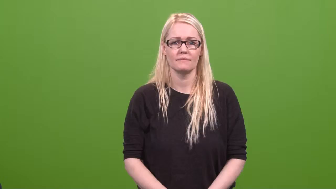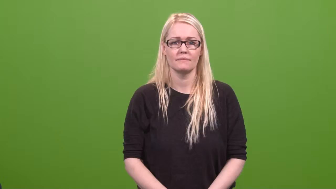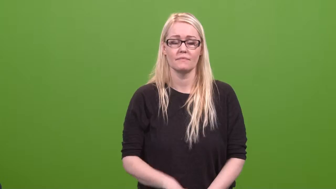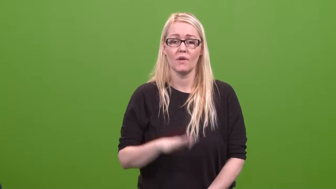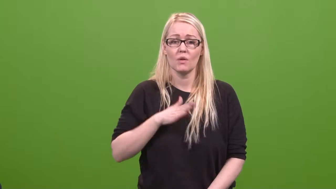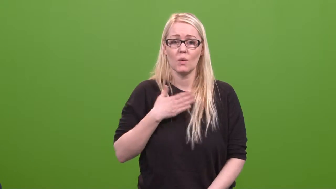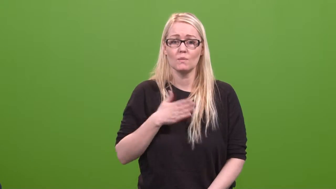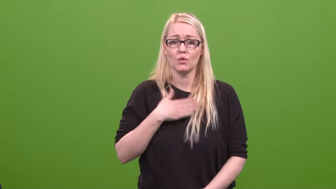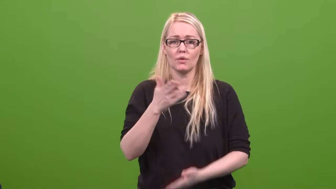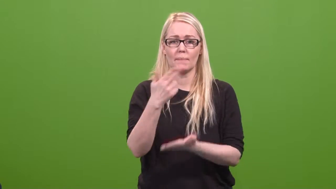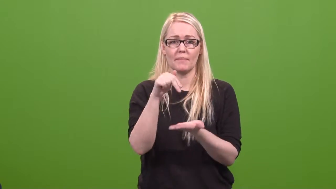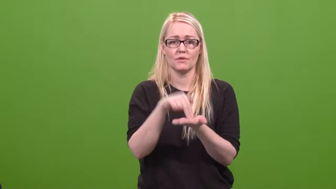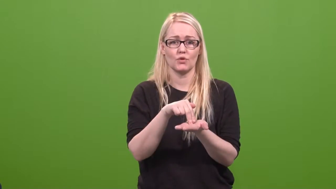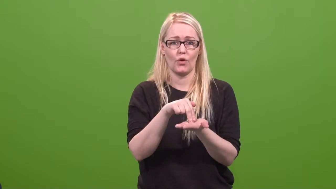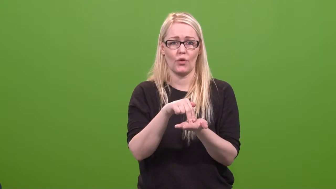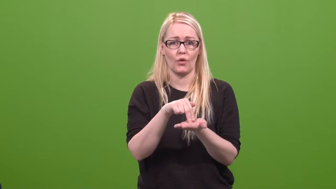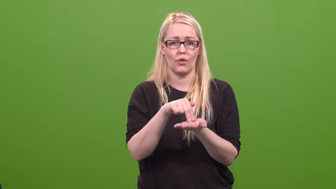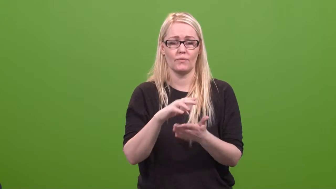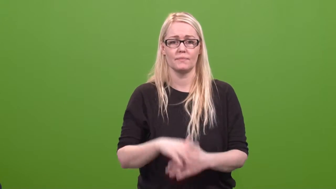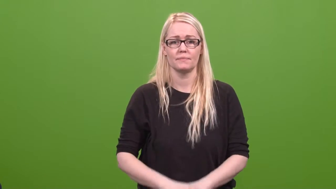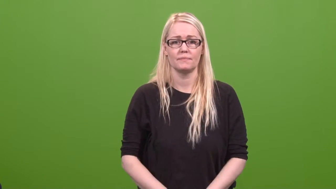tómstundamiðstöð